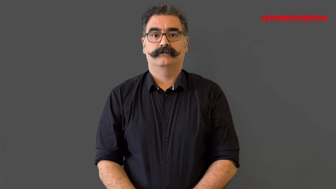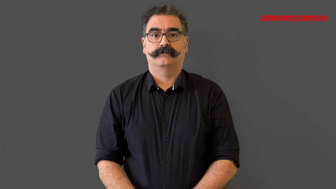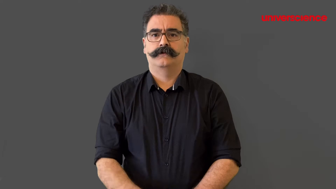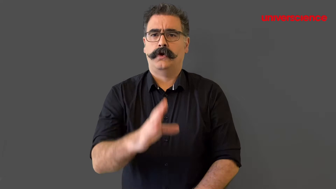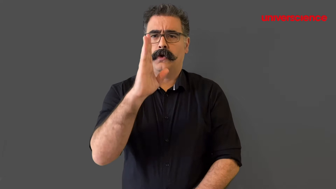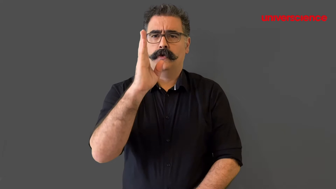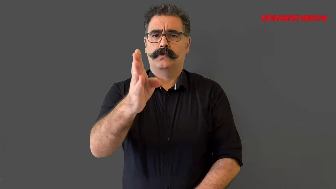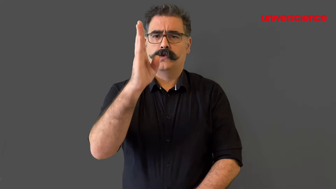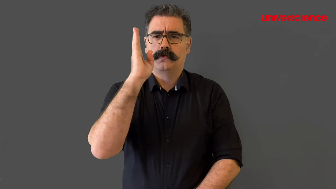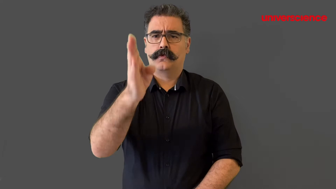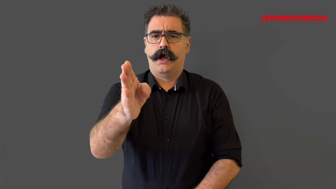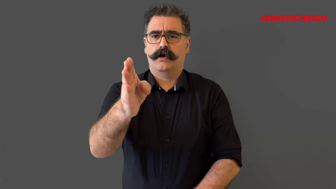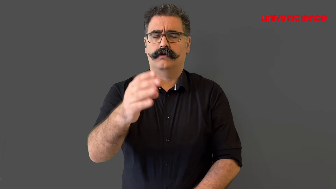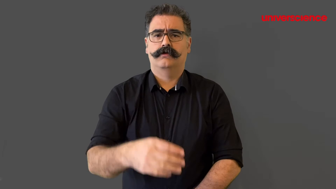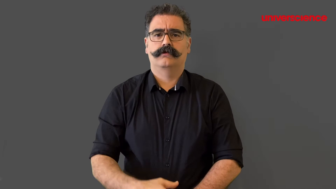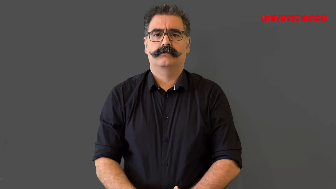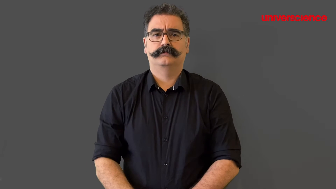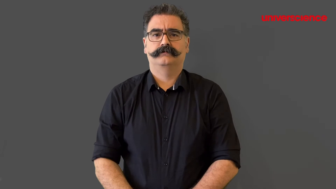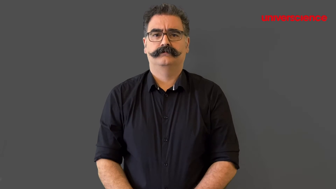Tout droit